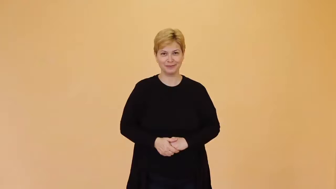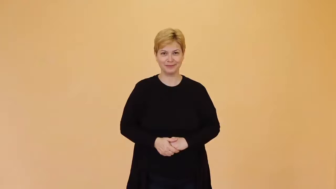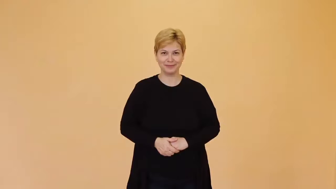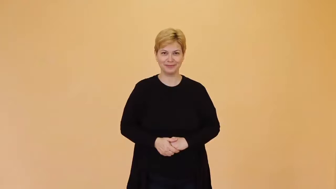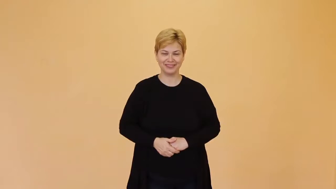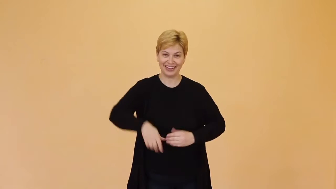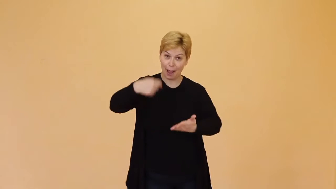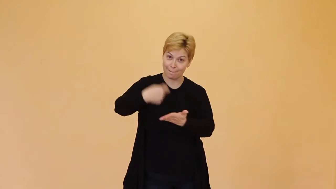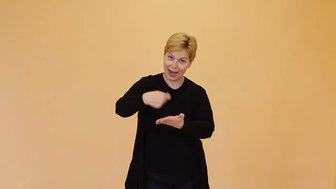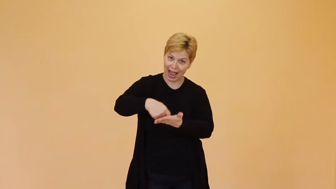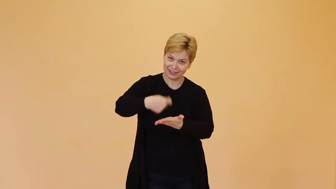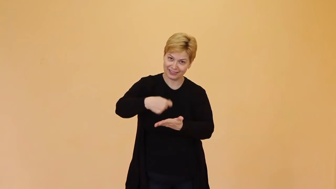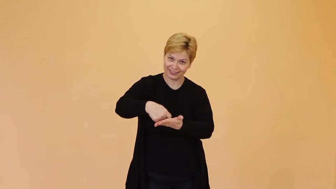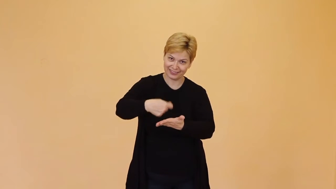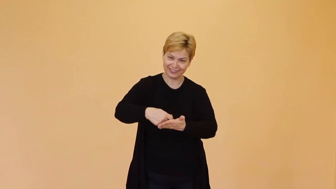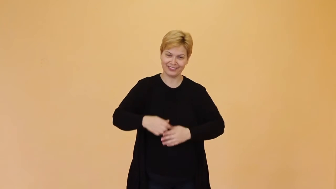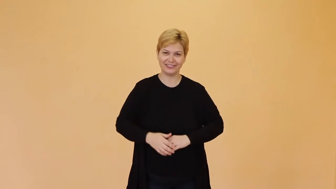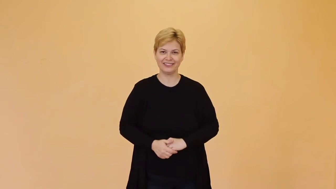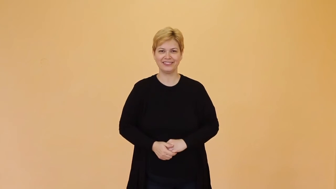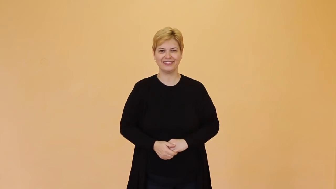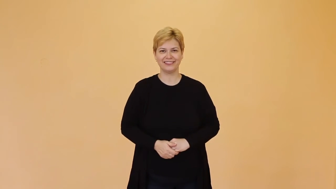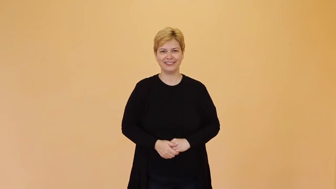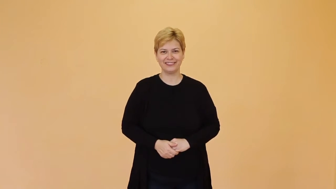platiť